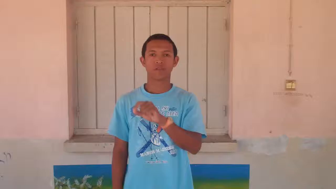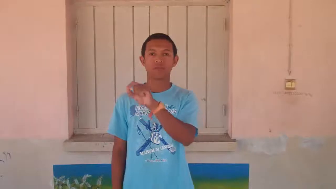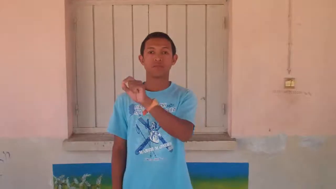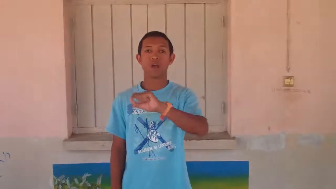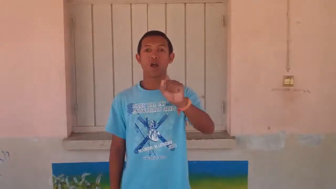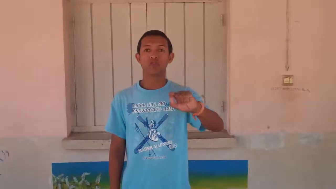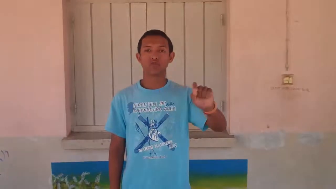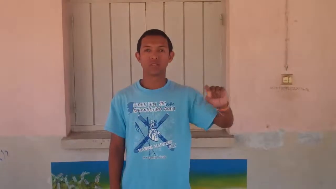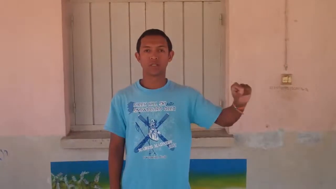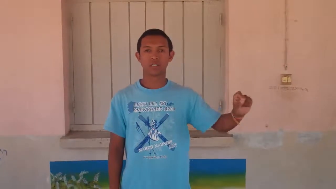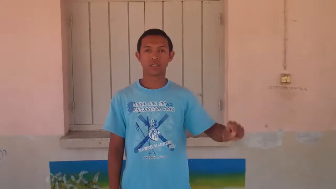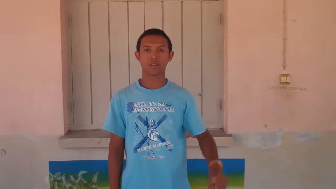sekoly